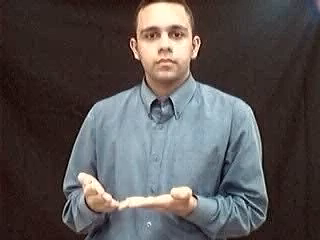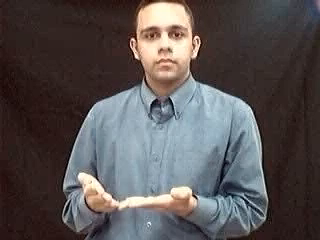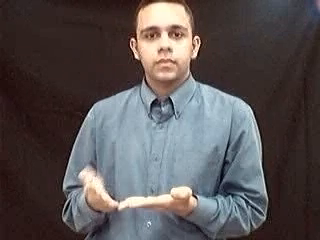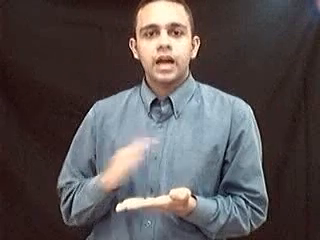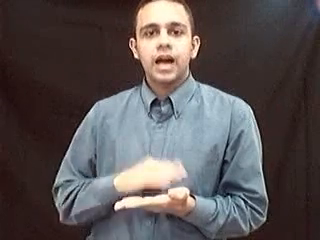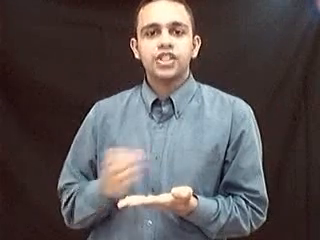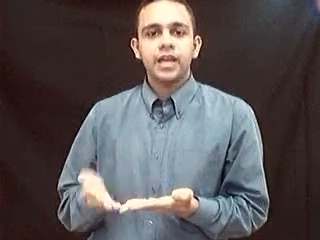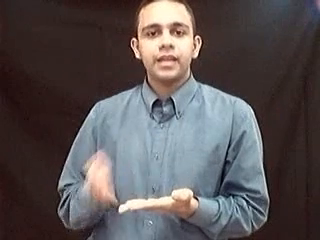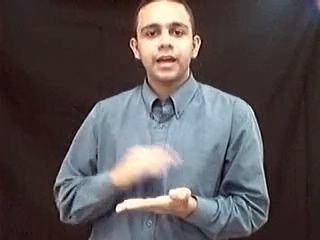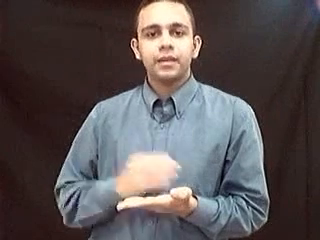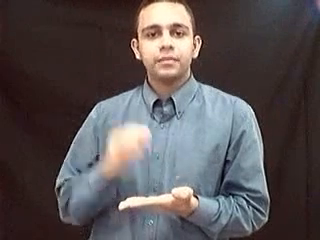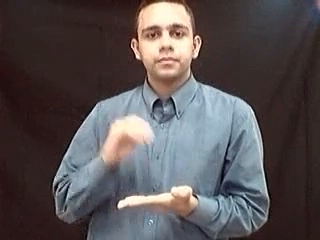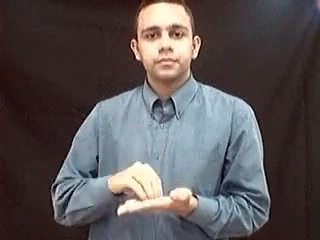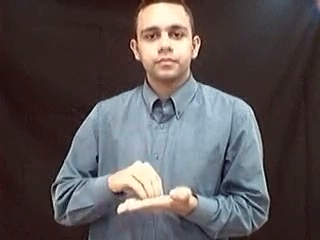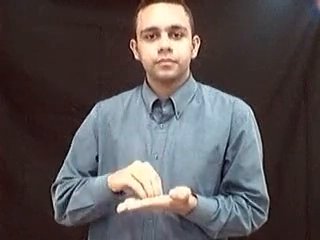agenda